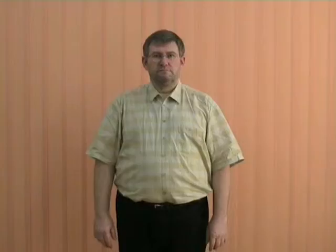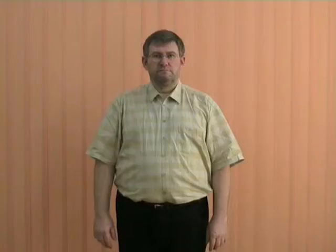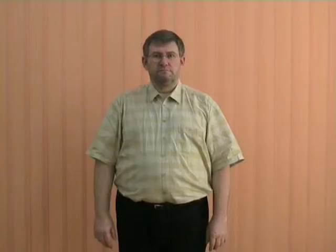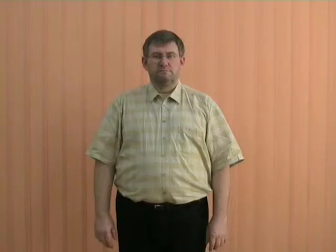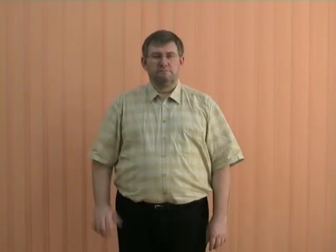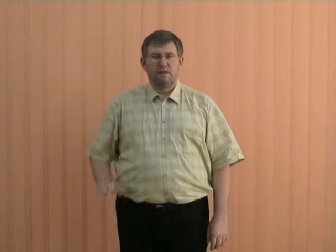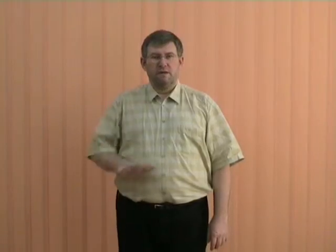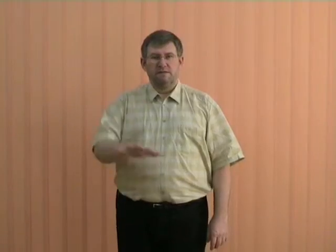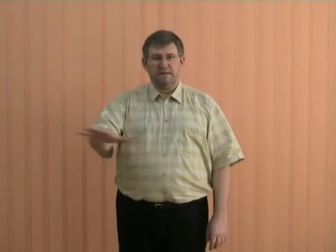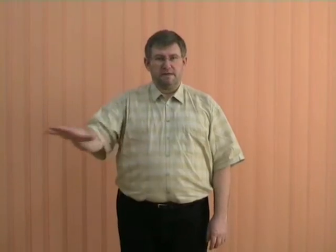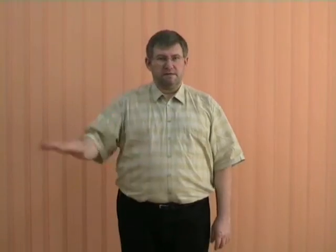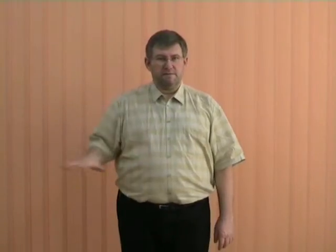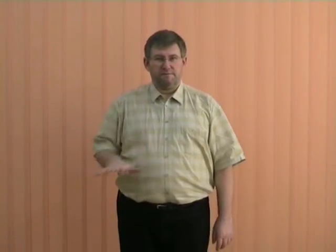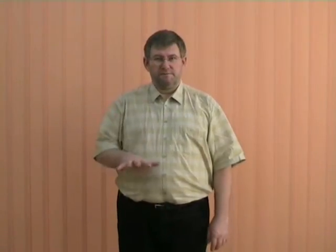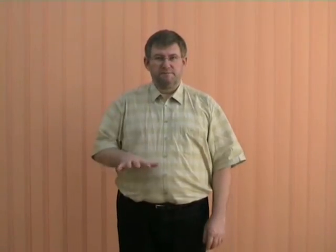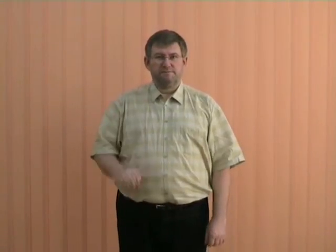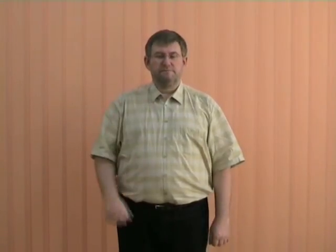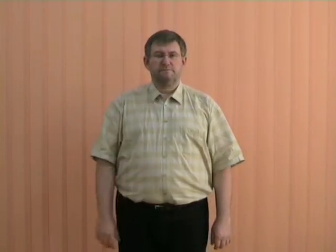teren